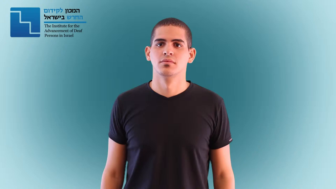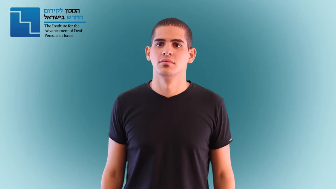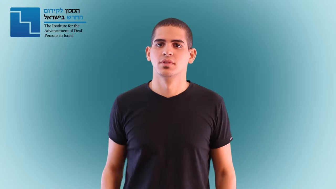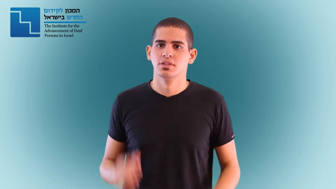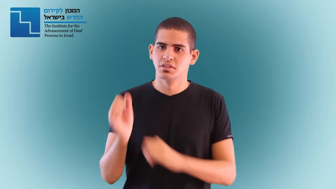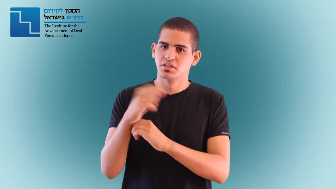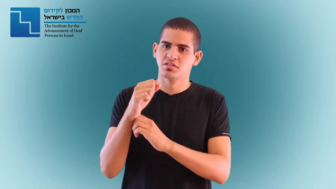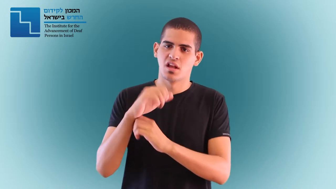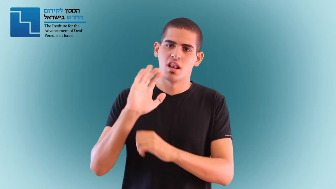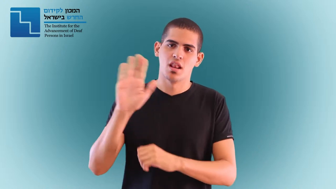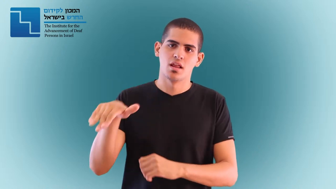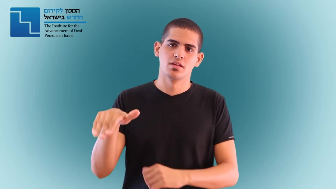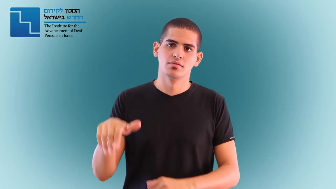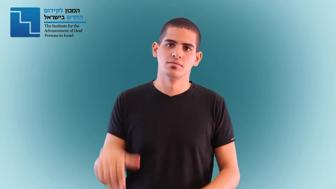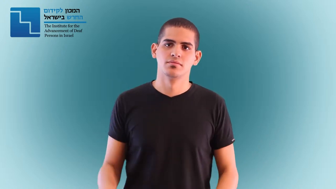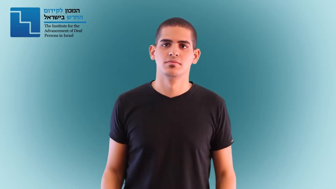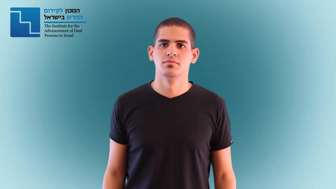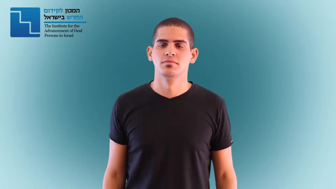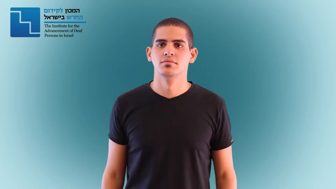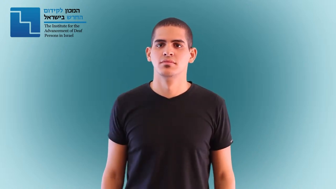לזלזל